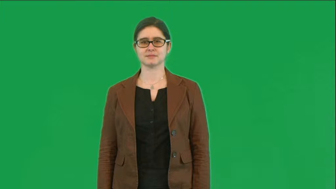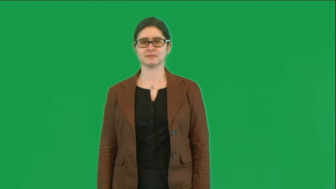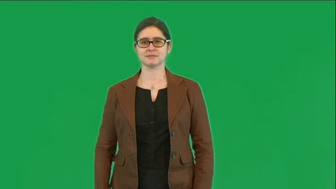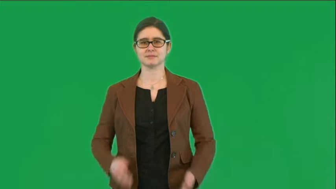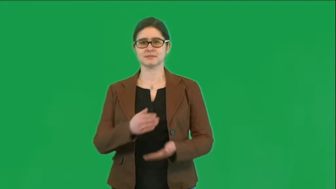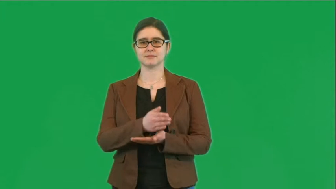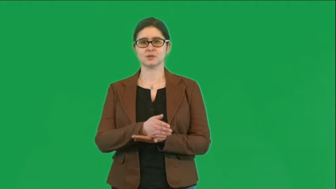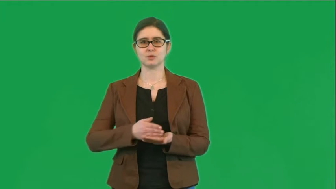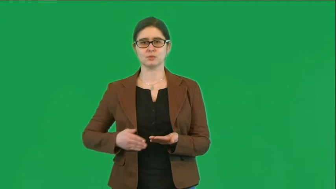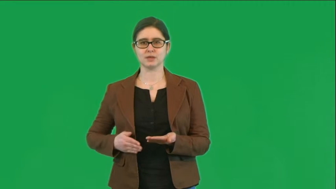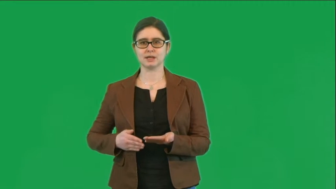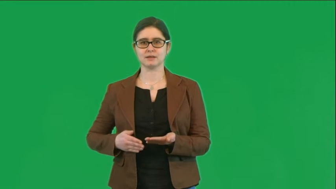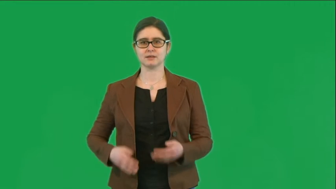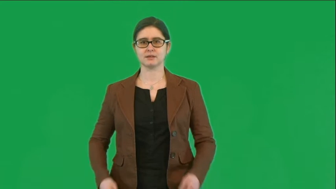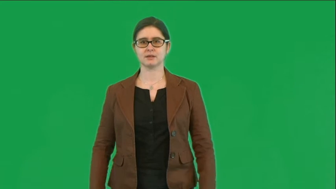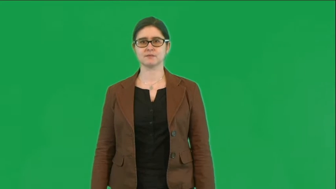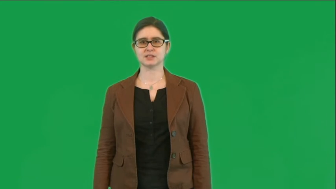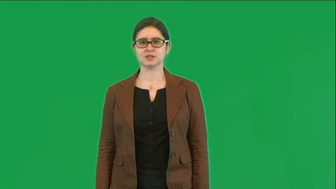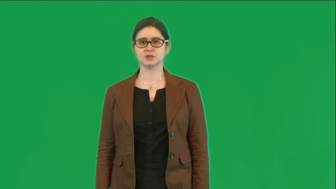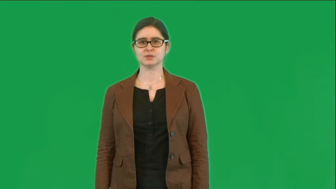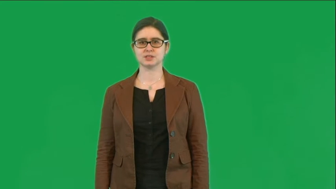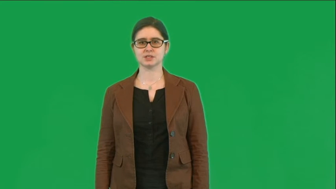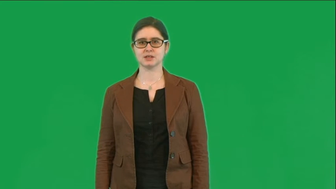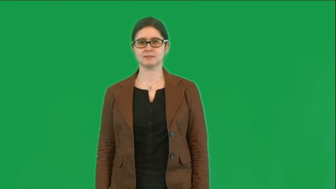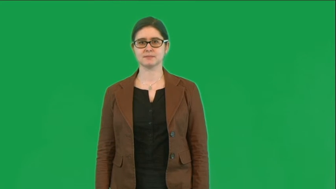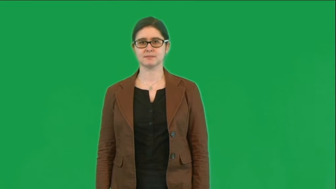ulga